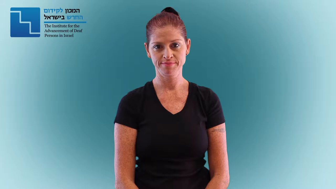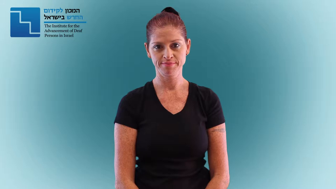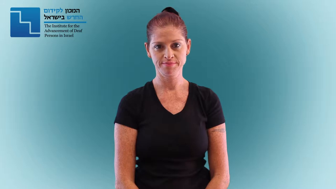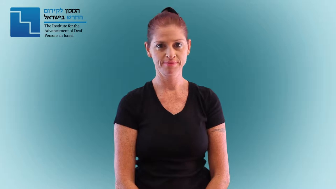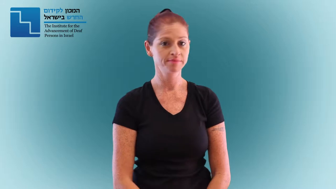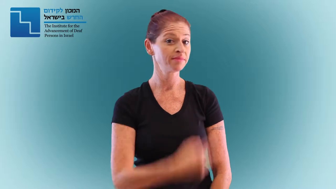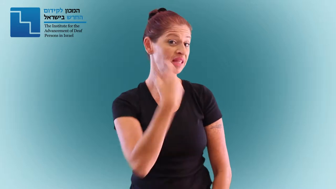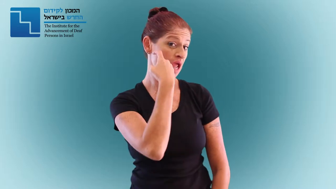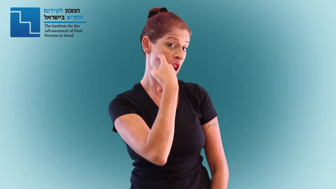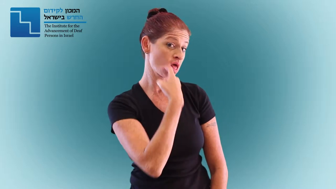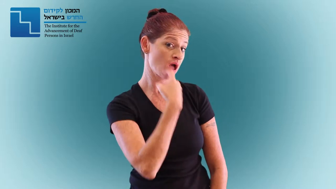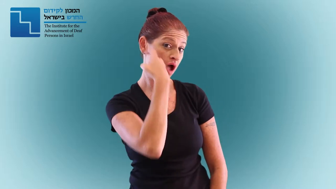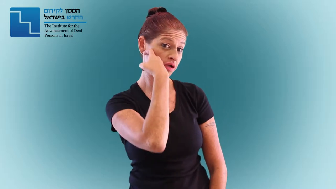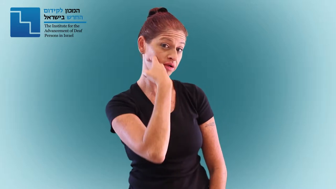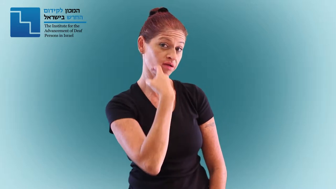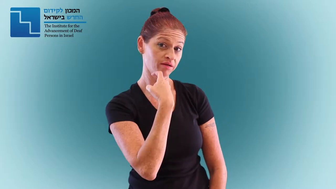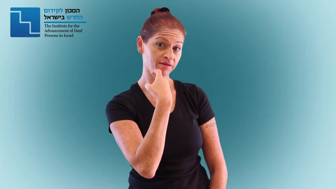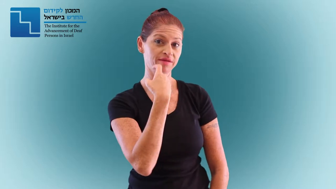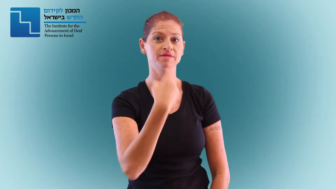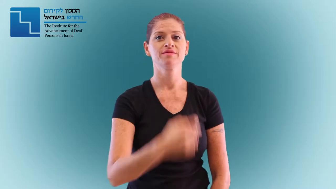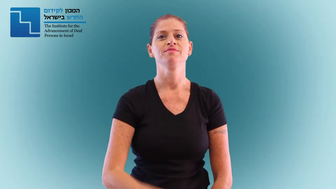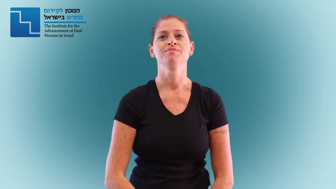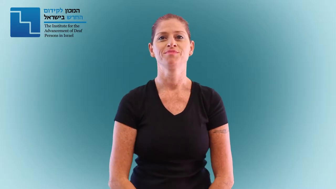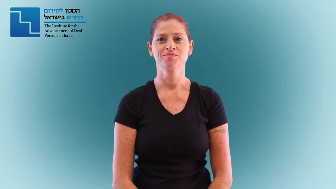לגלח / גילוח